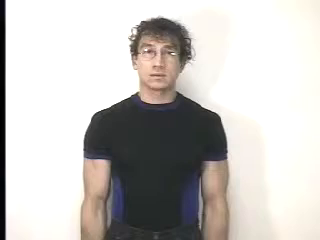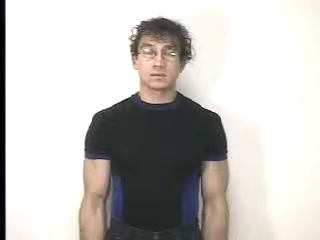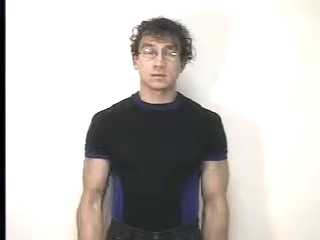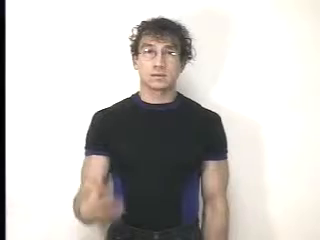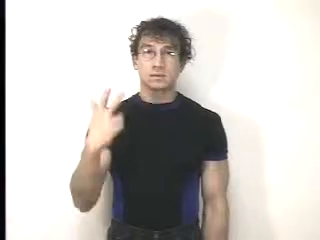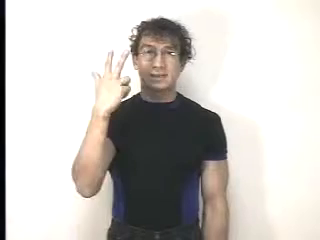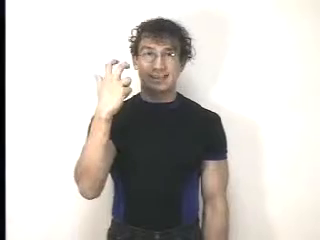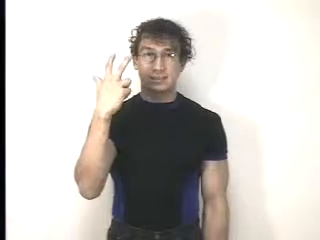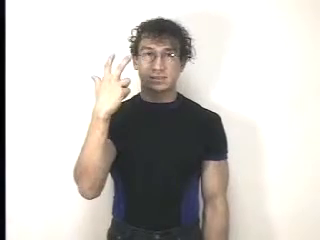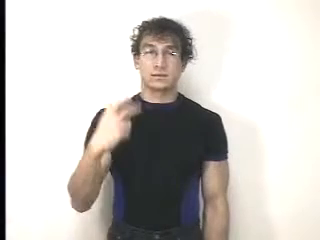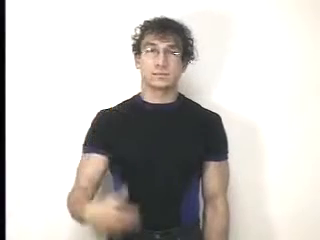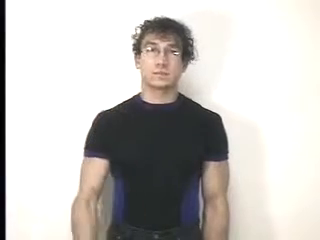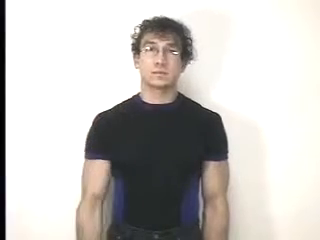300